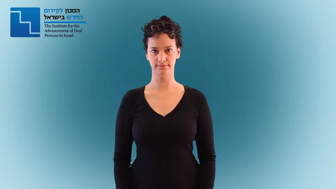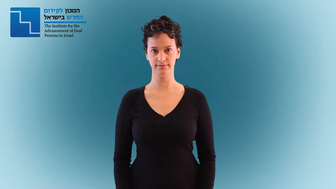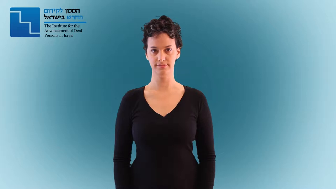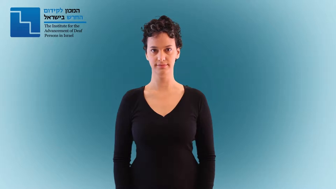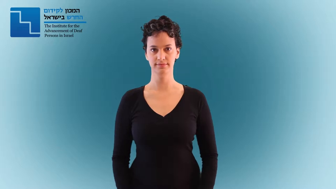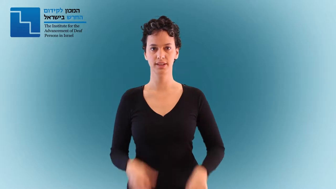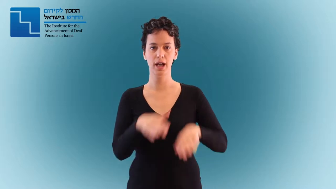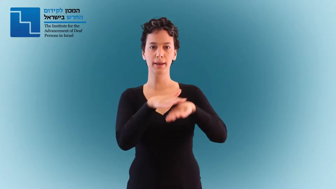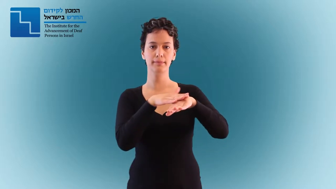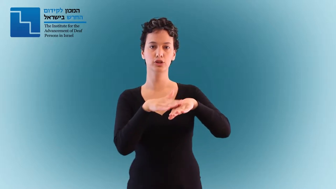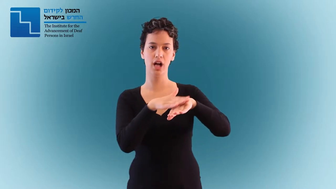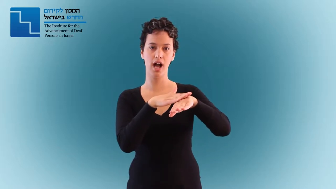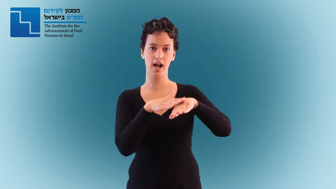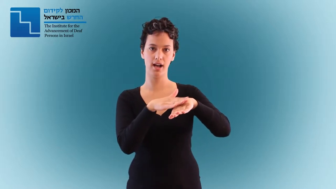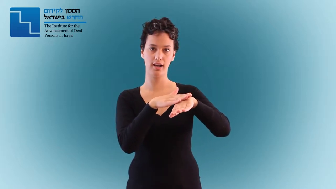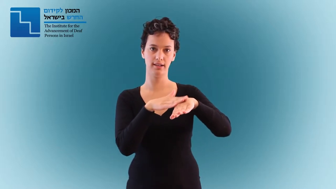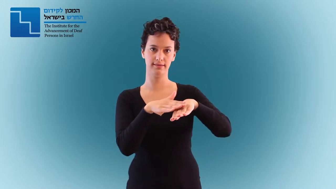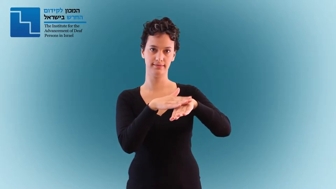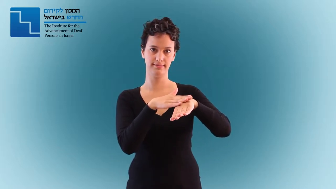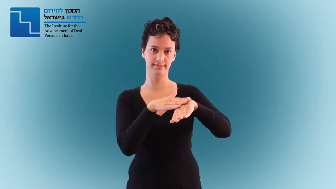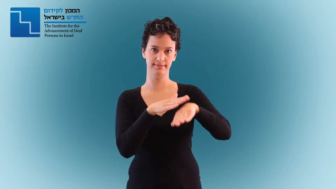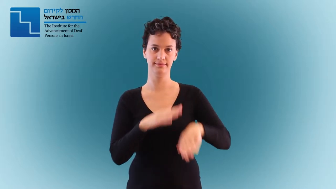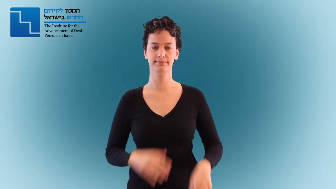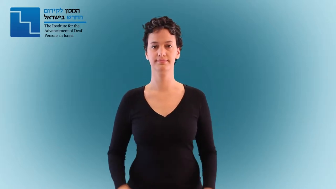משחה